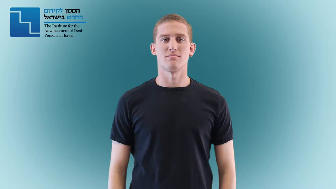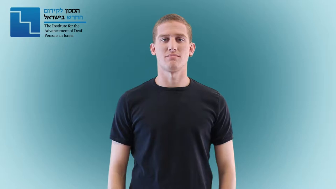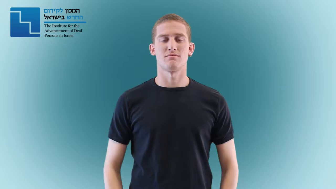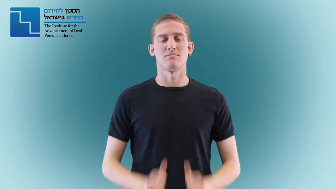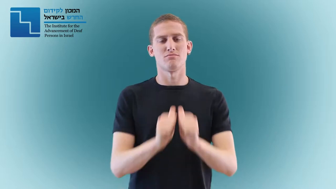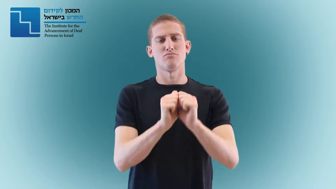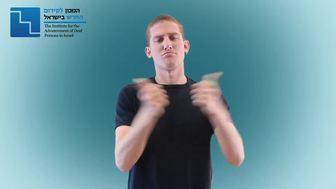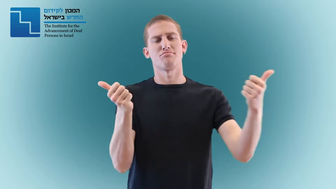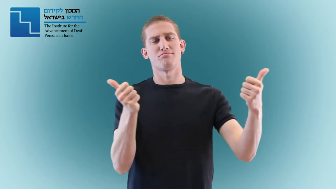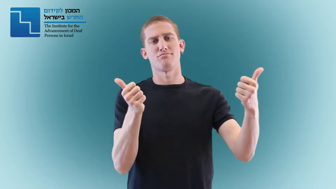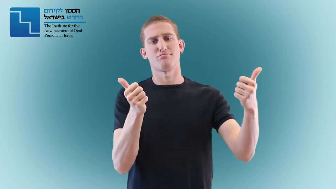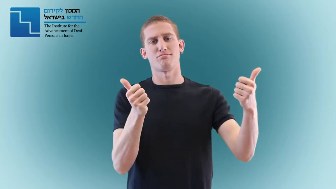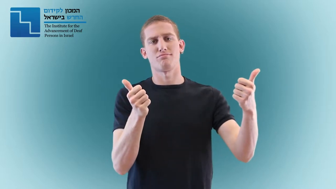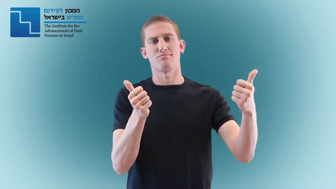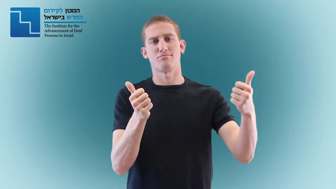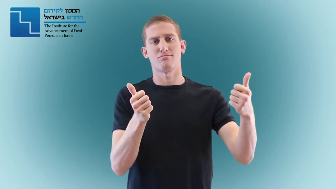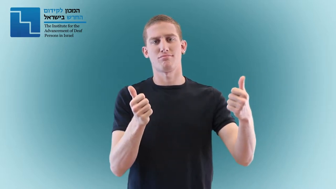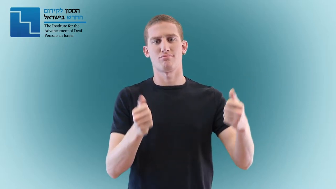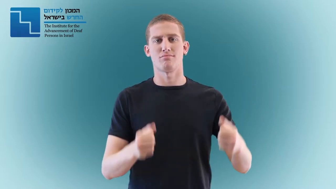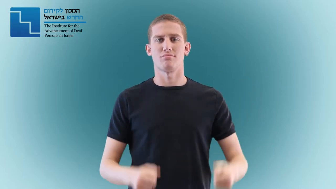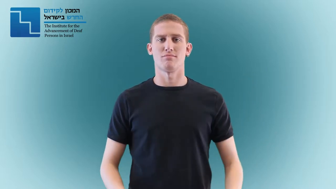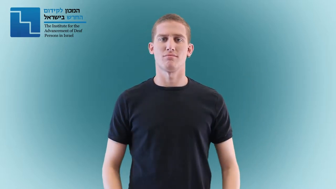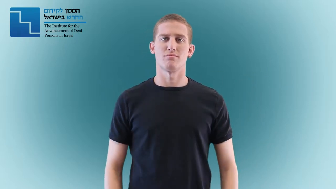פרדה / להיפרד (מבן זוג / מבת זוג)